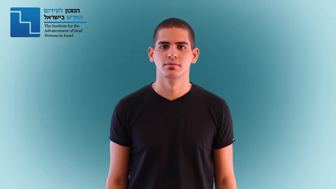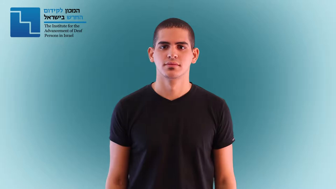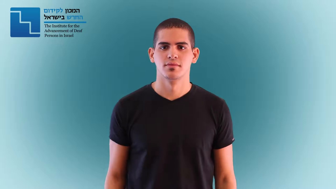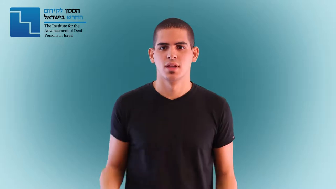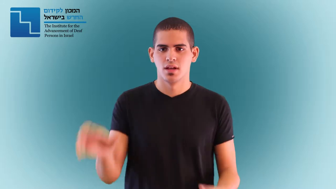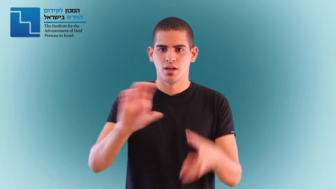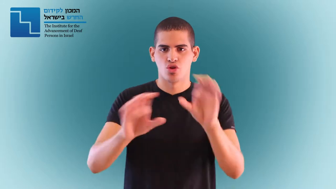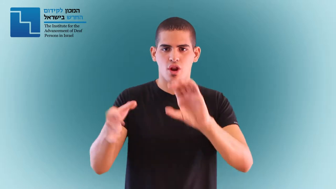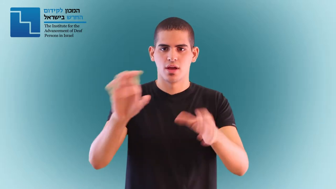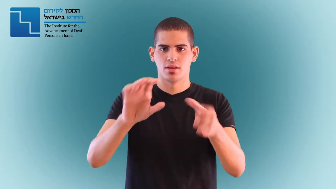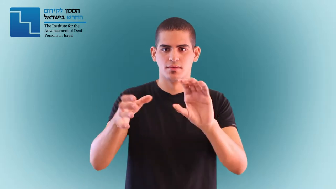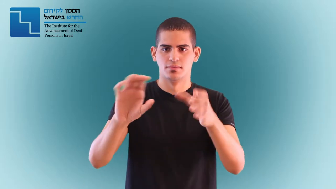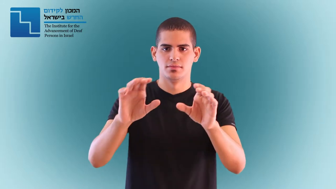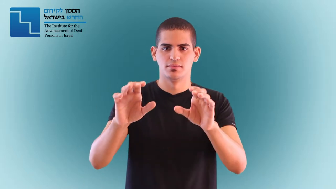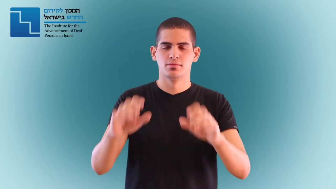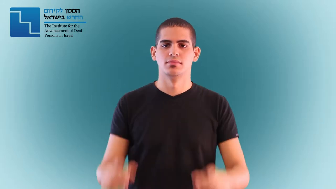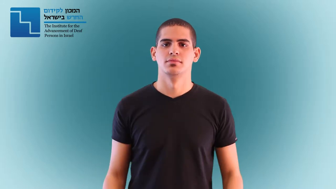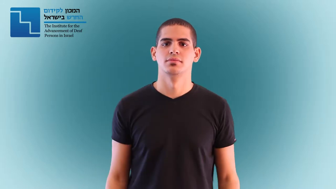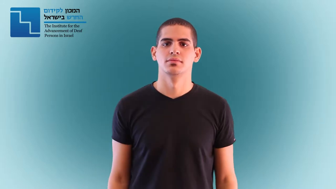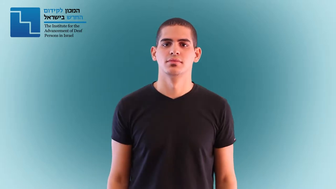נטילת ידיים